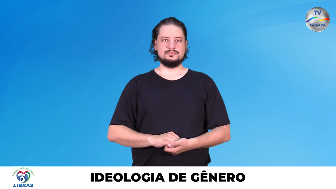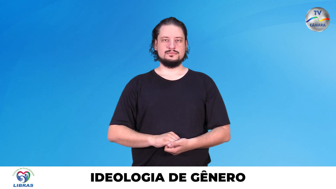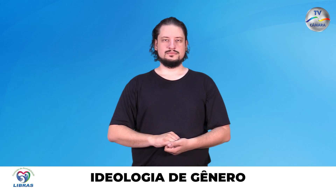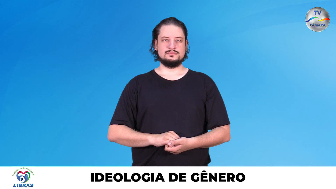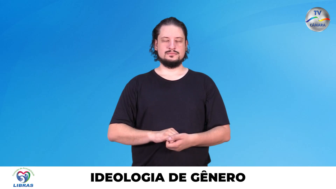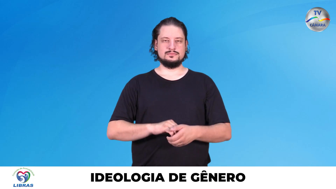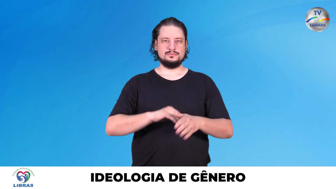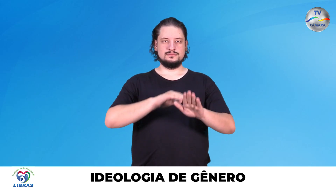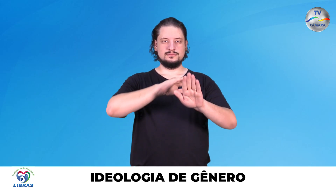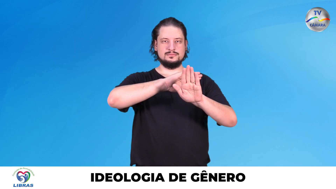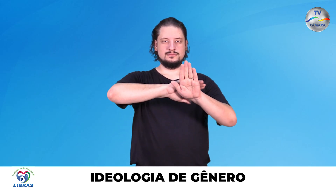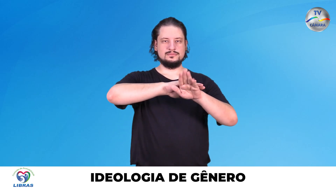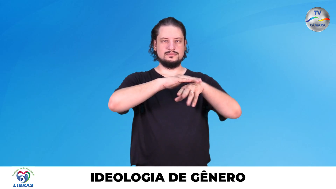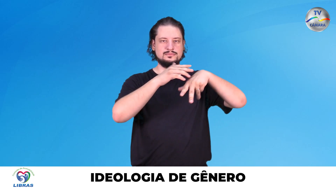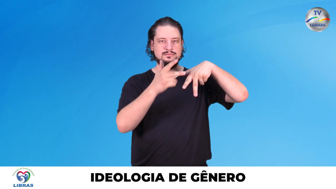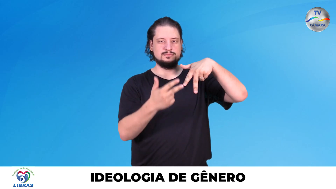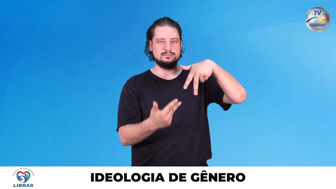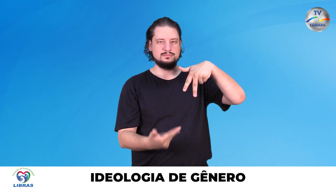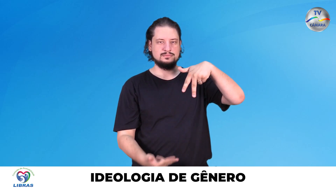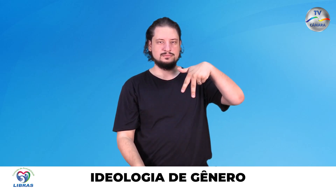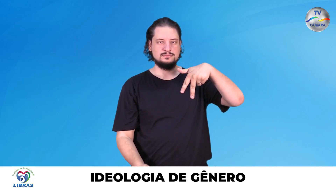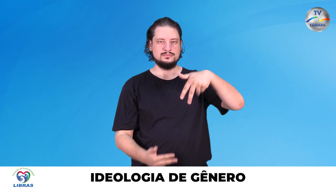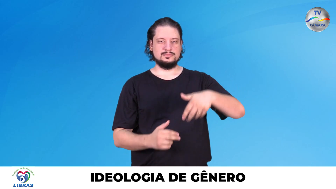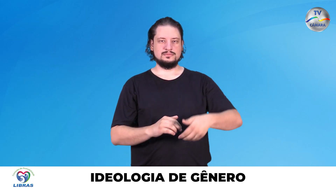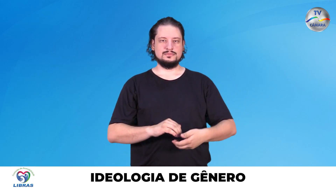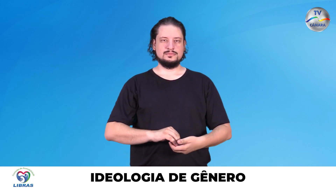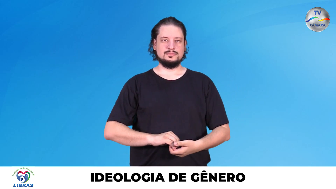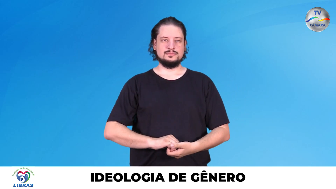Ideologia de gênero